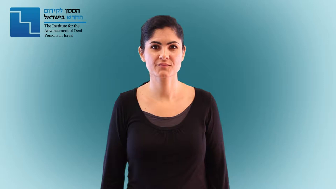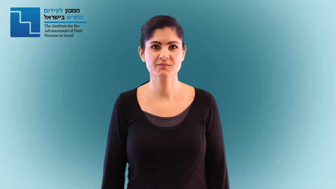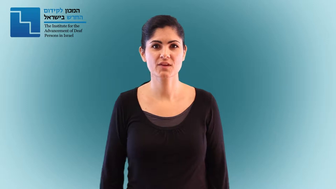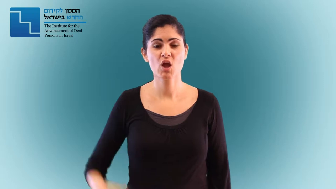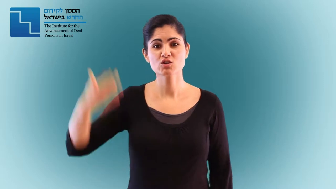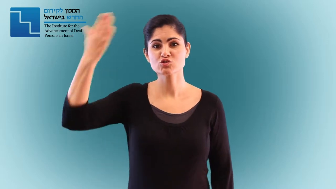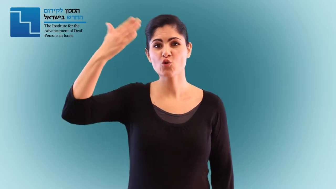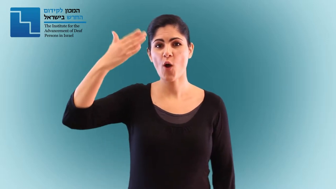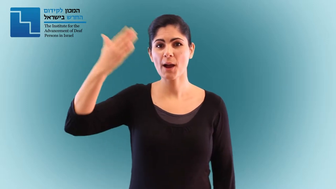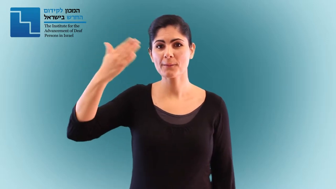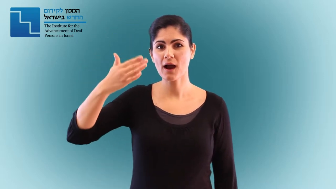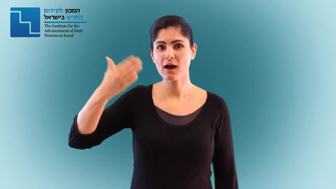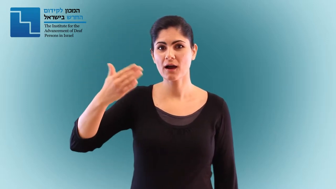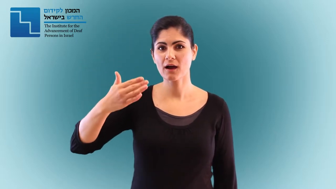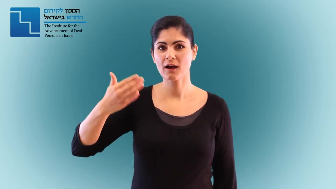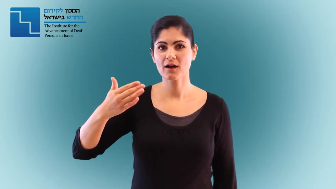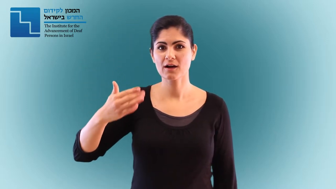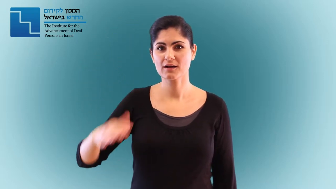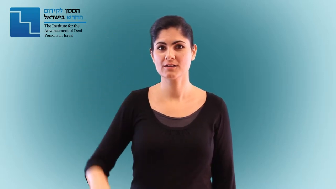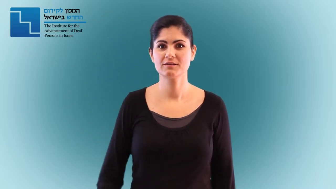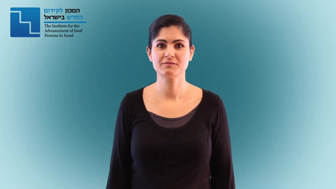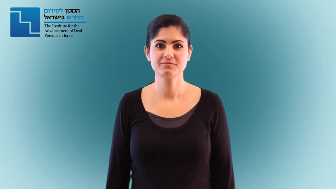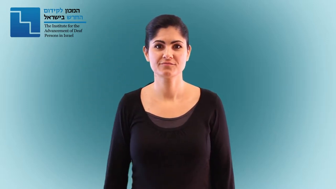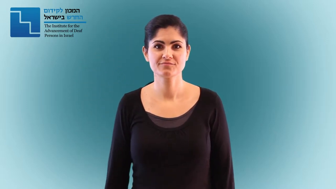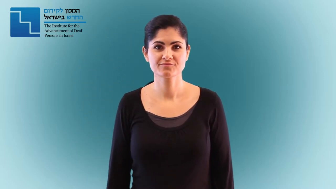שווארמה